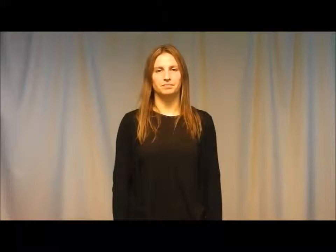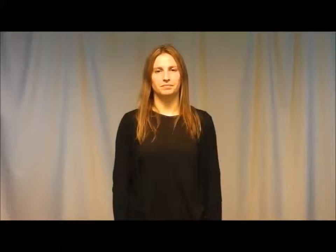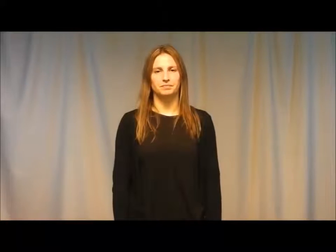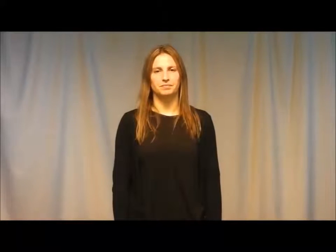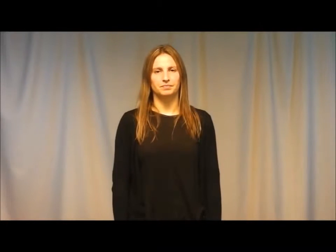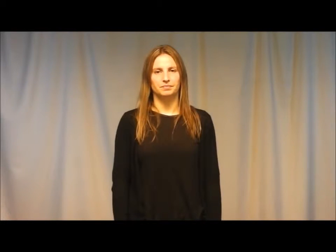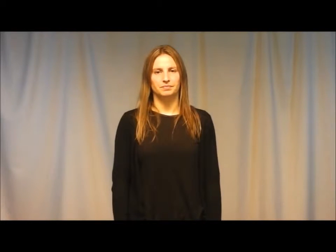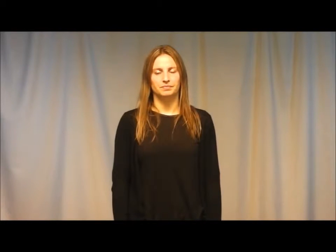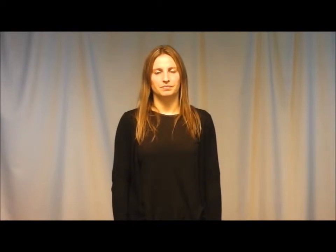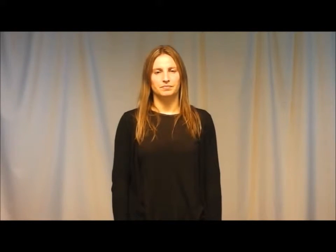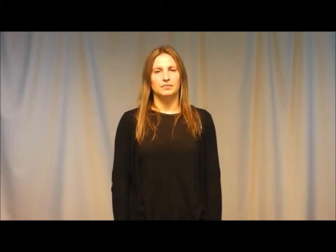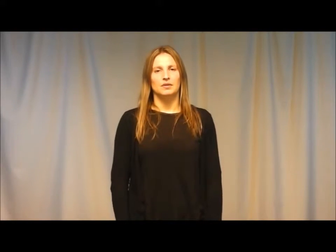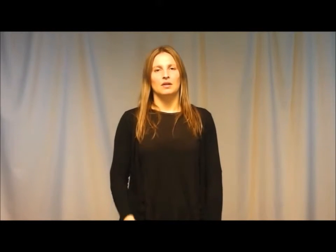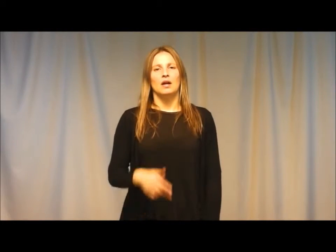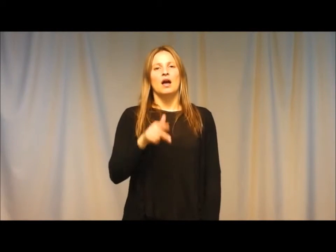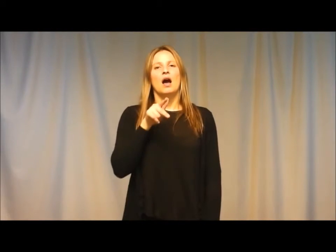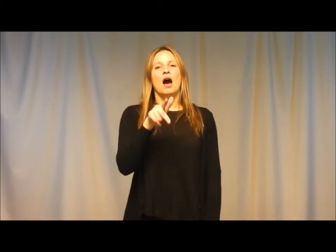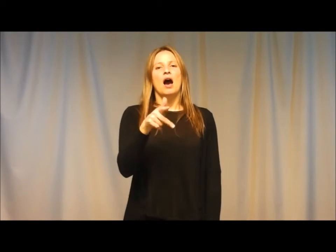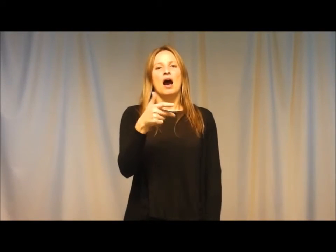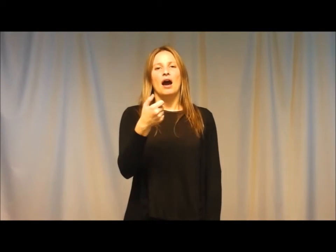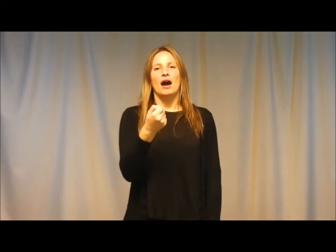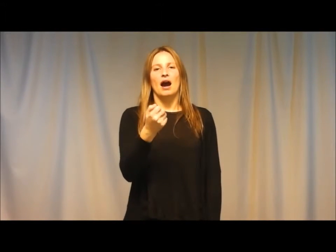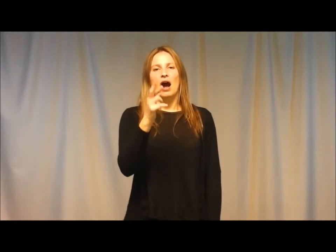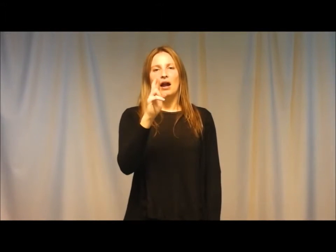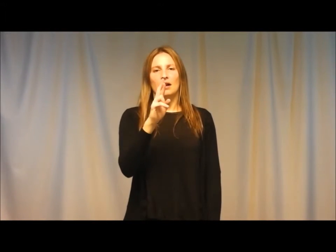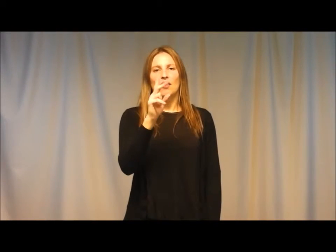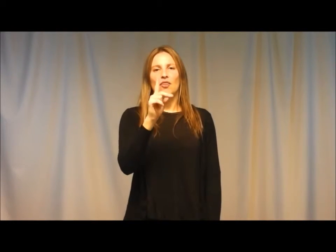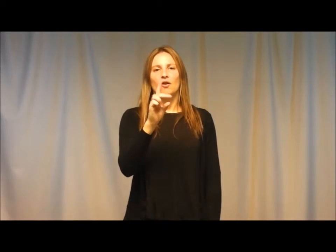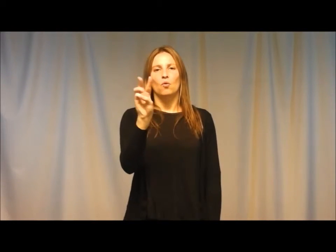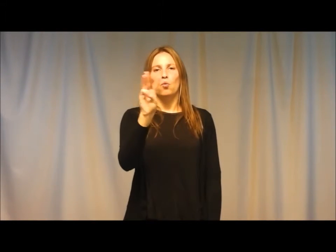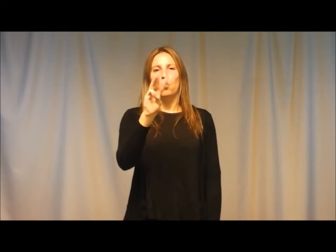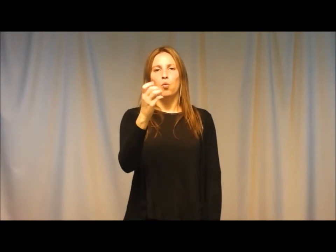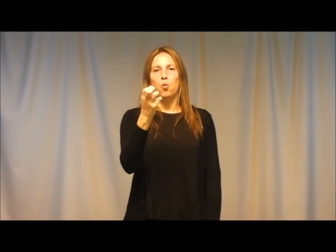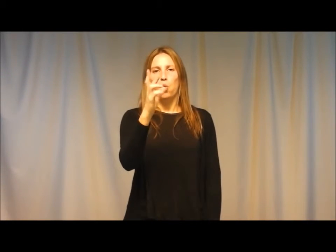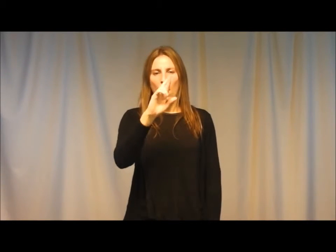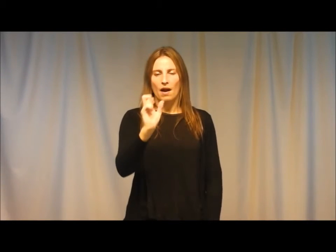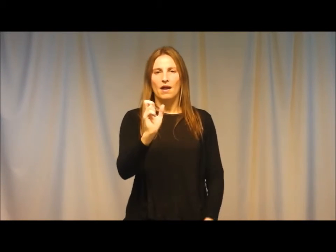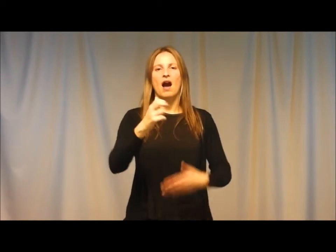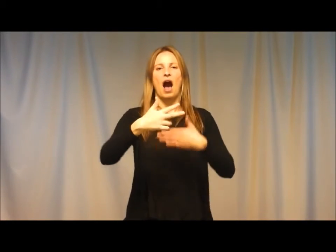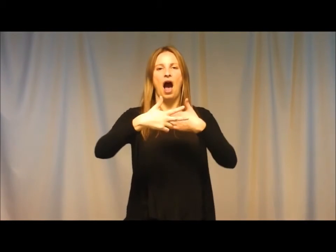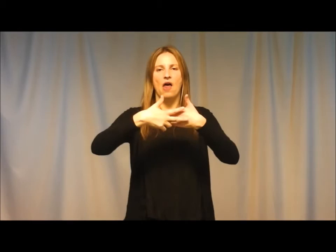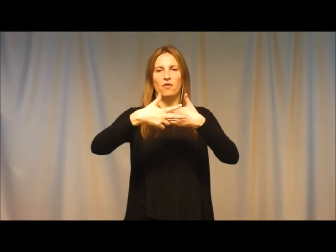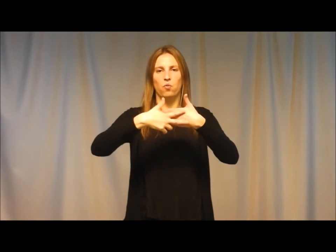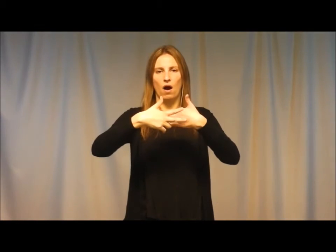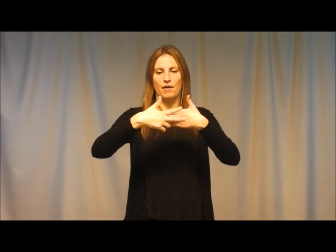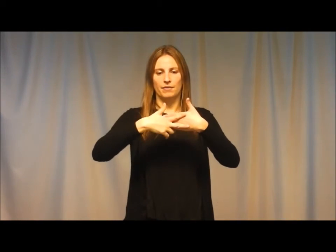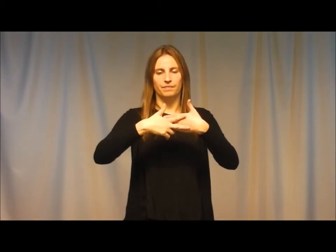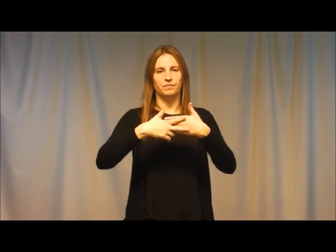HARDWARD